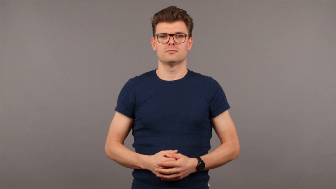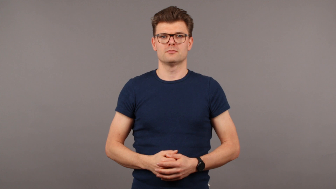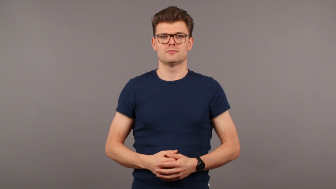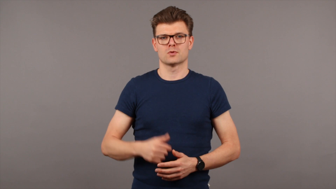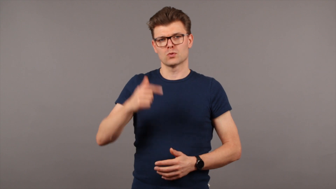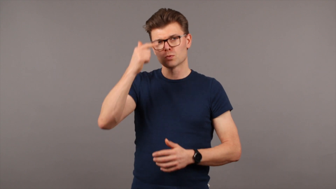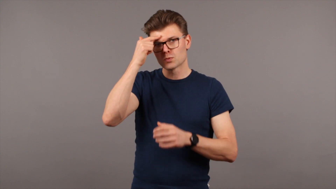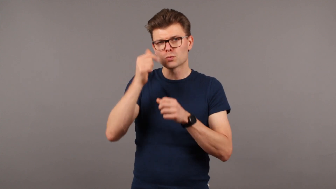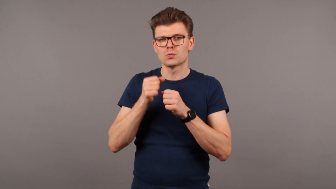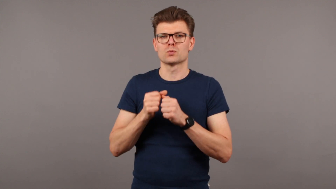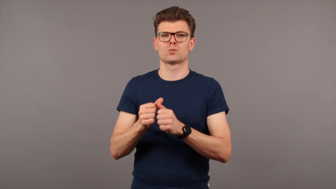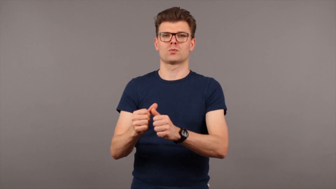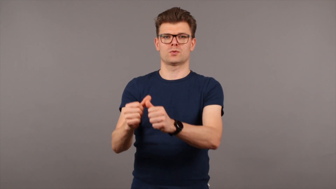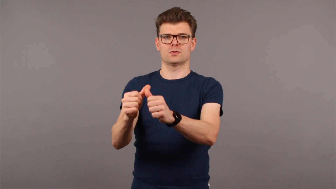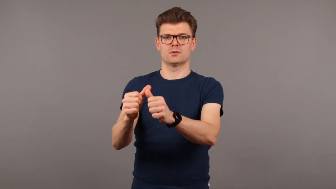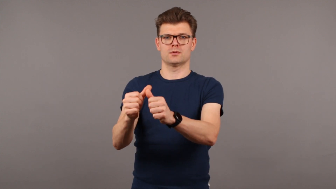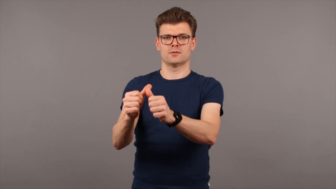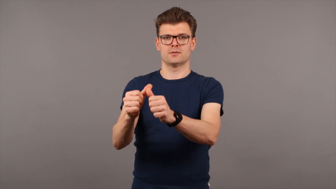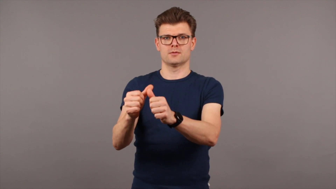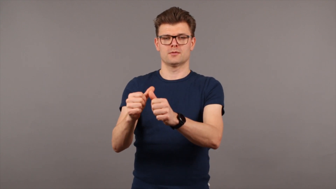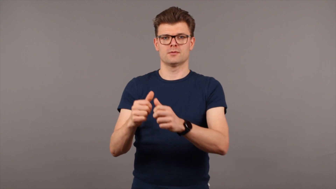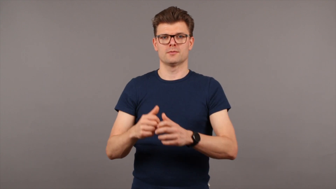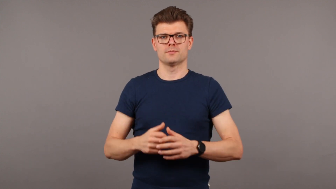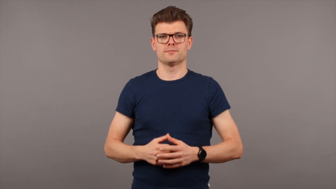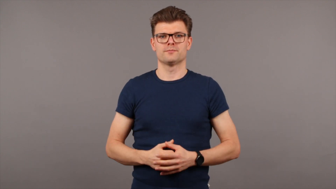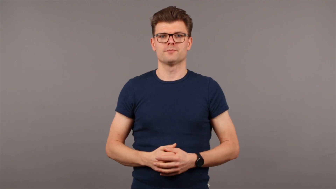Trogen